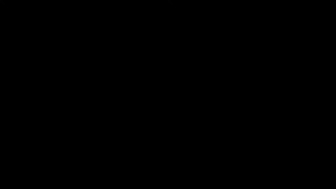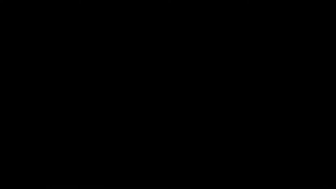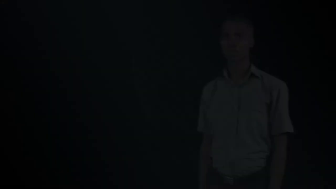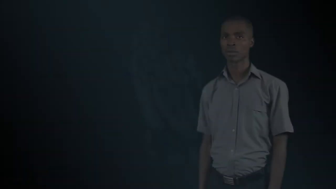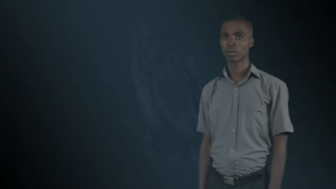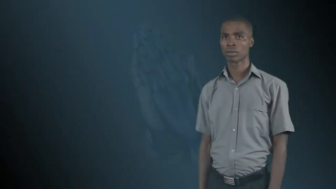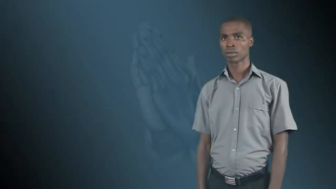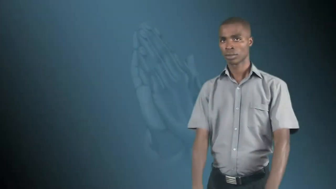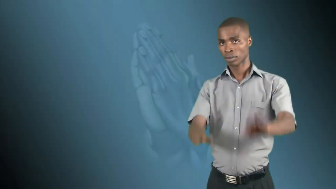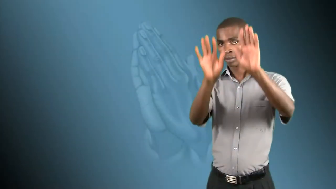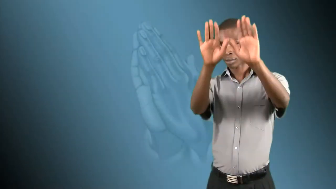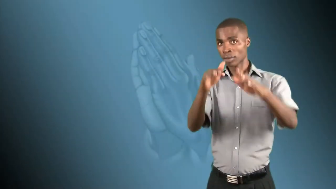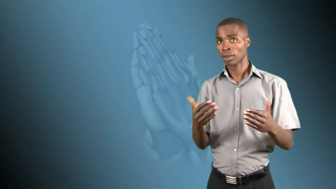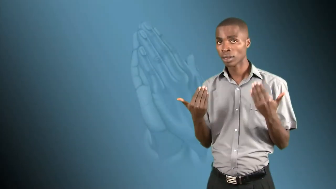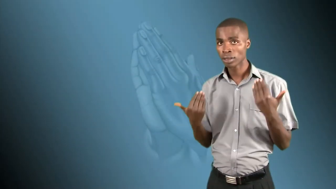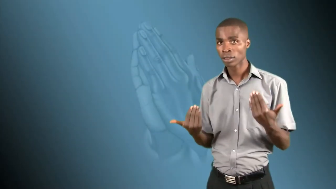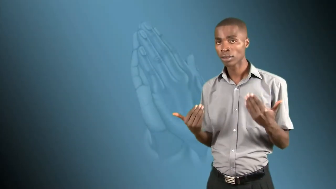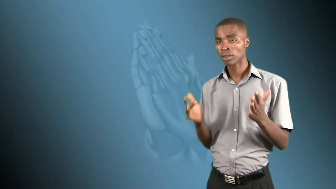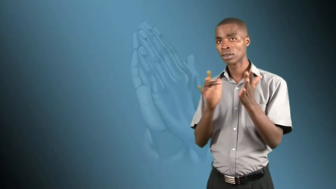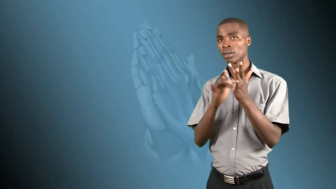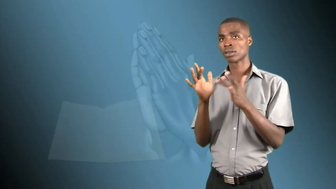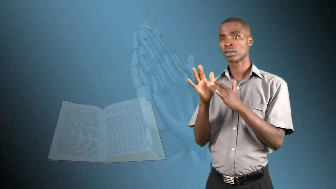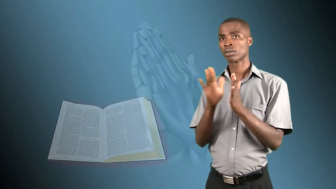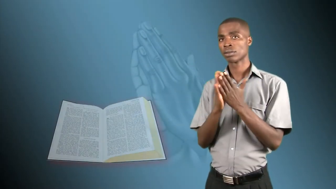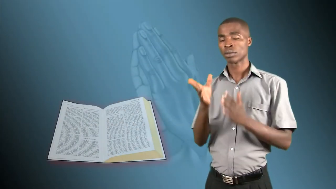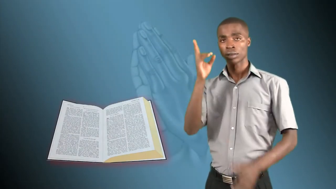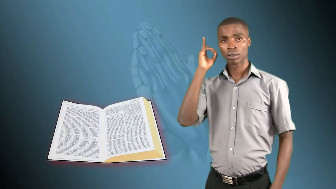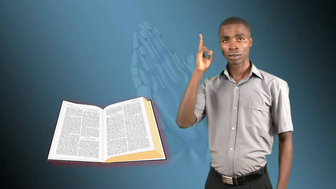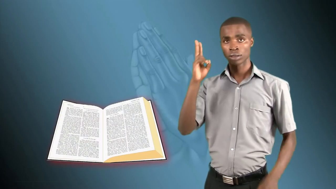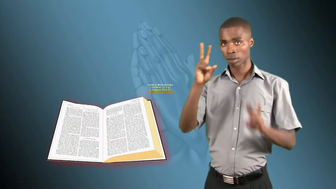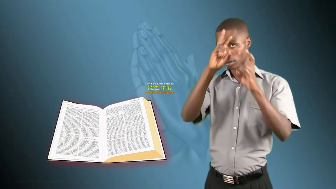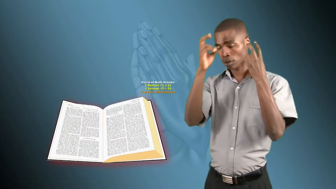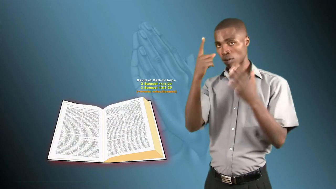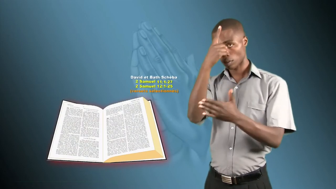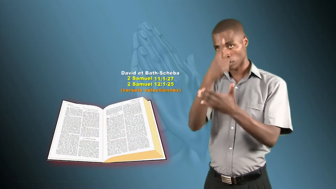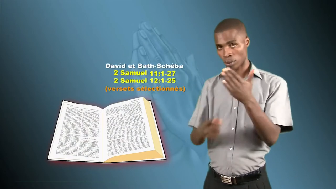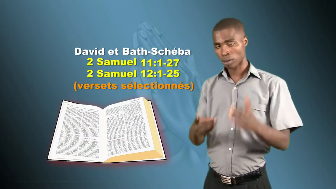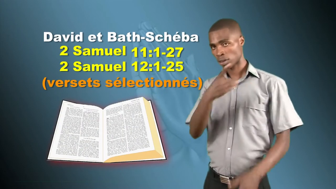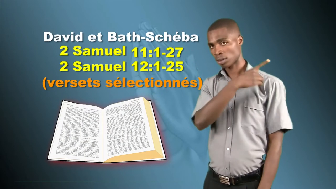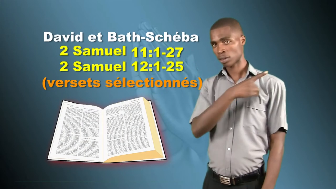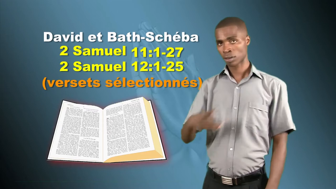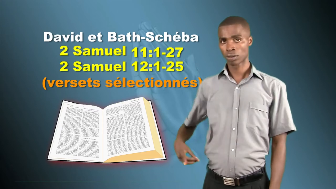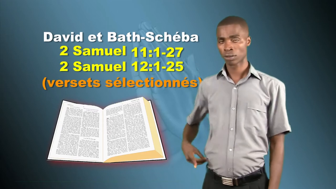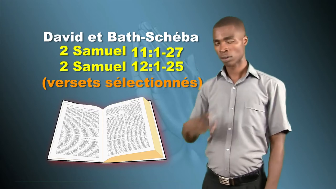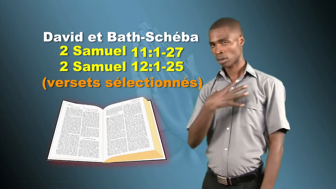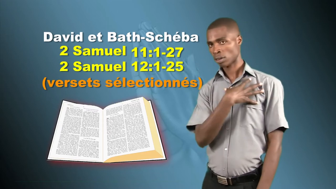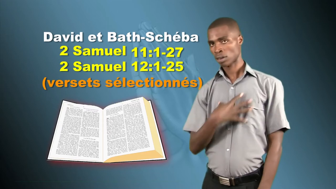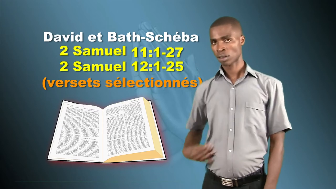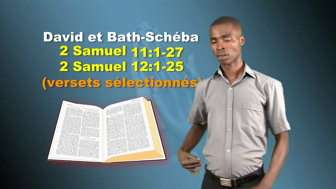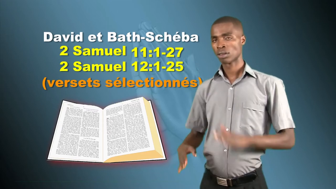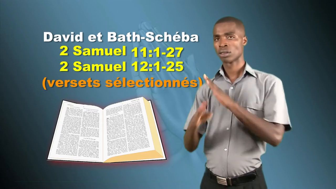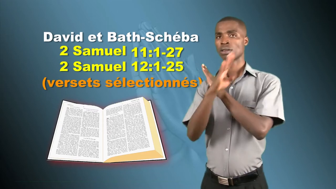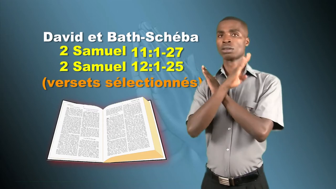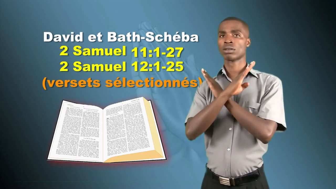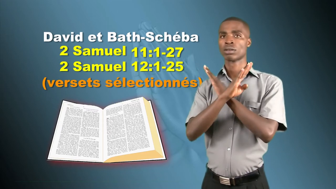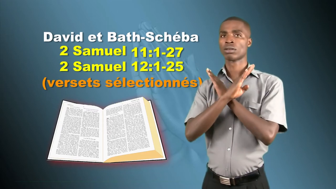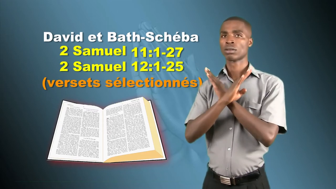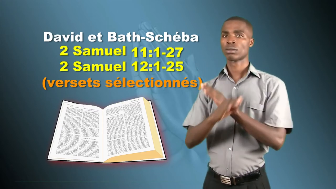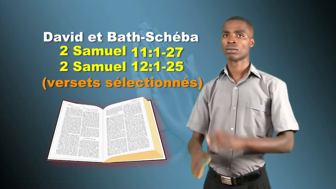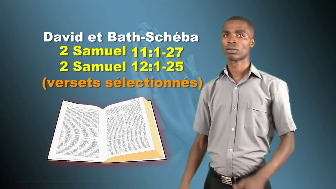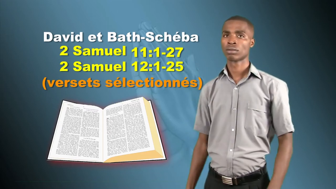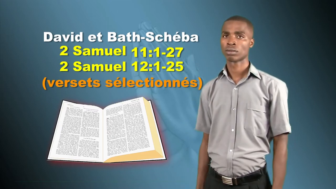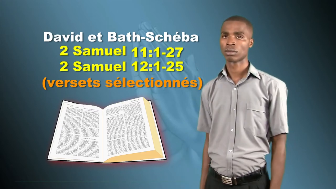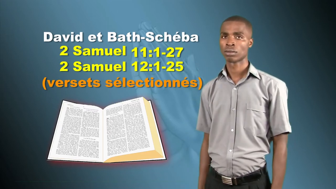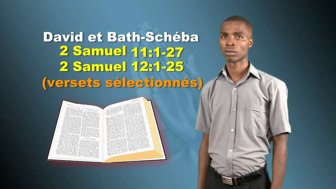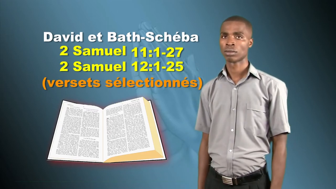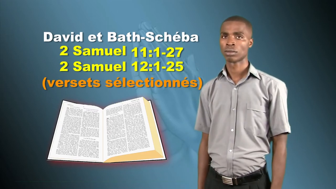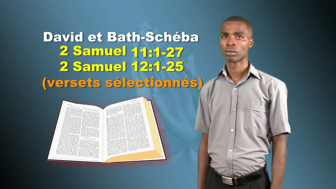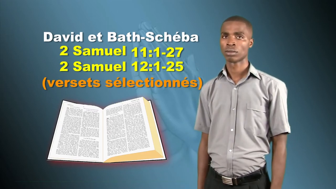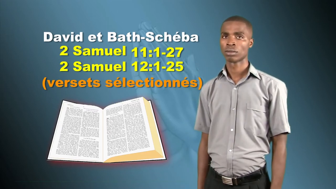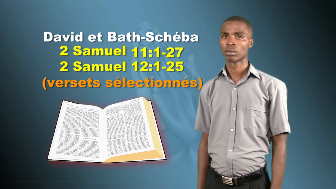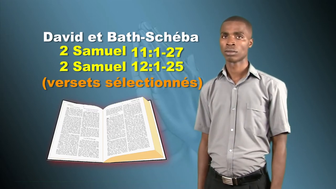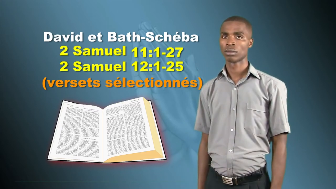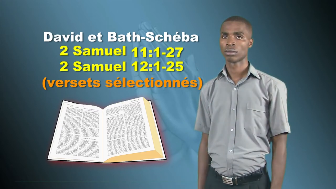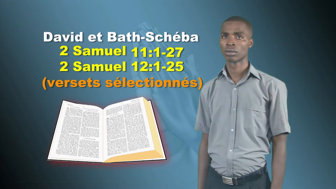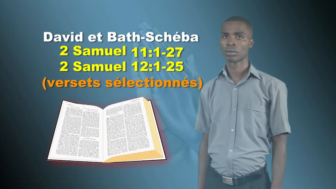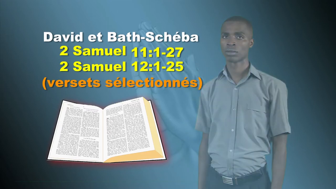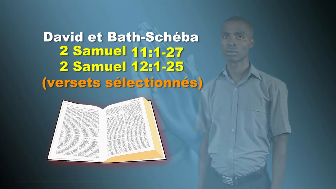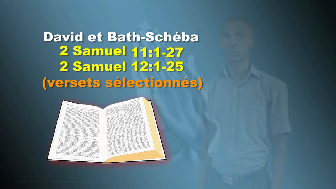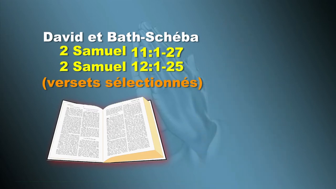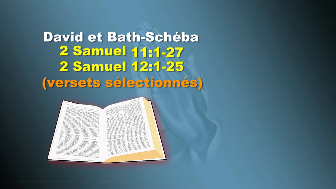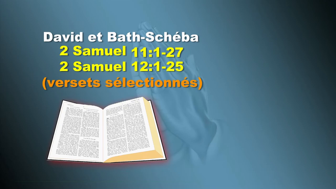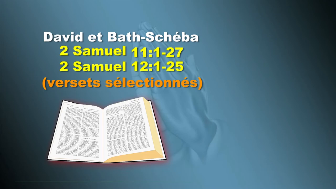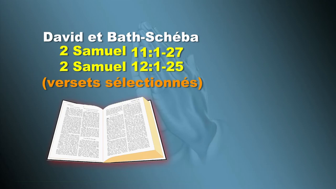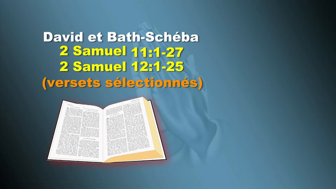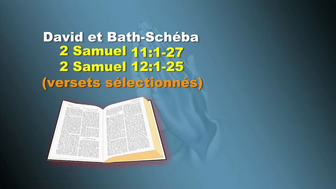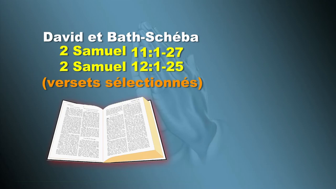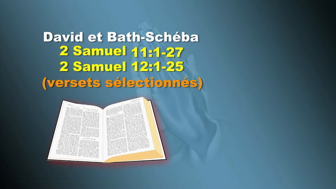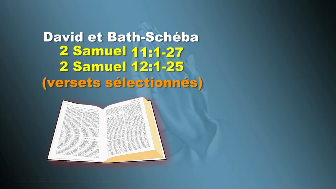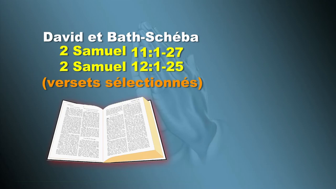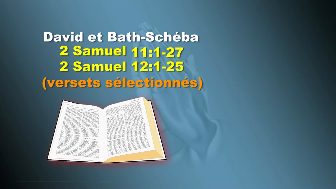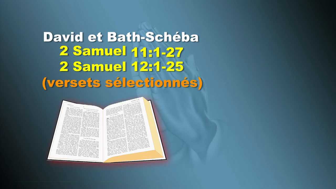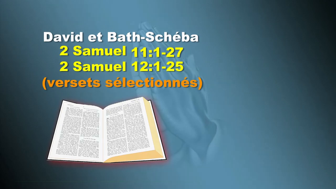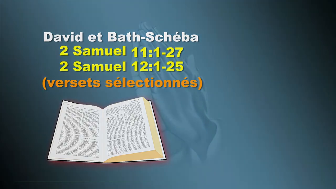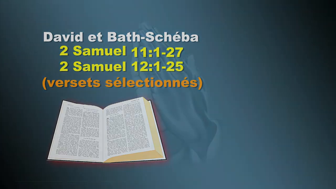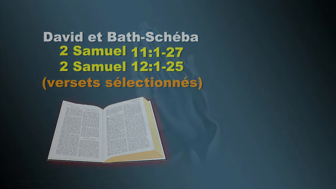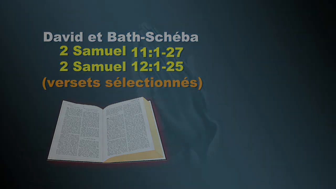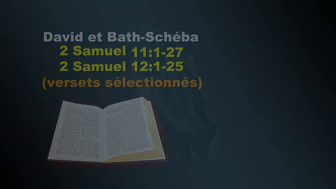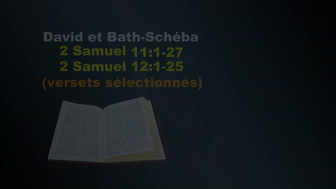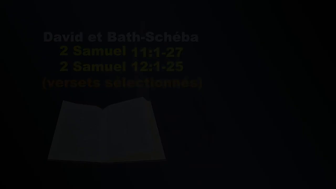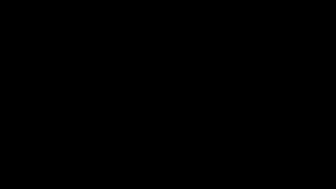David et Bath-Schéba